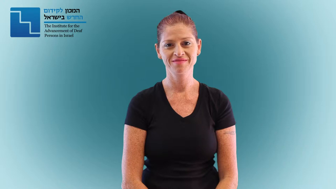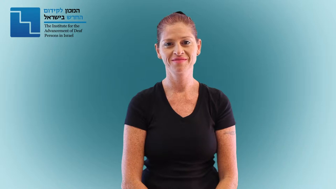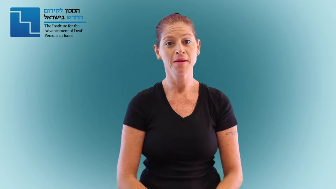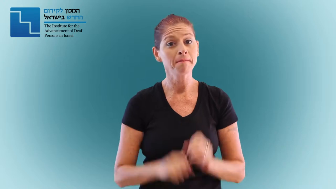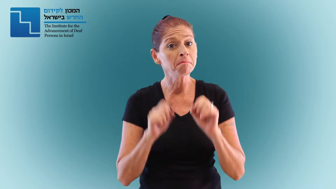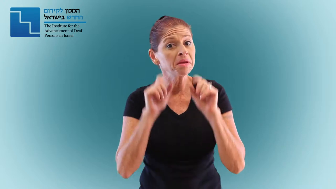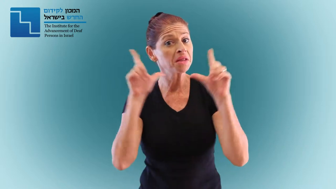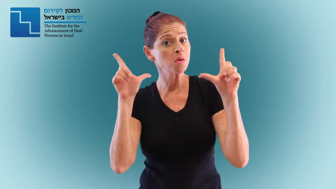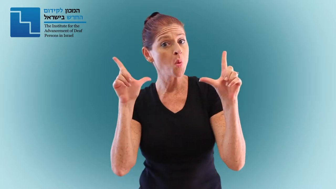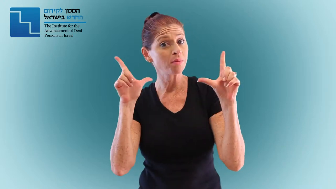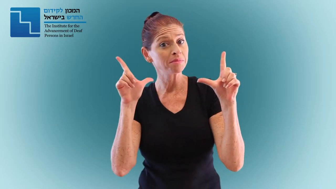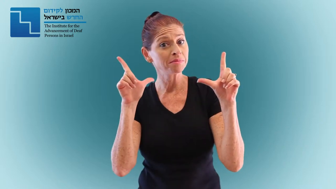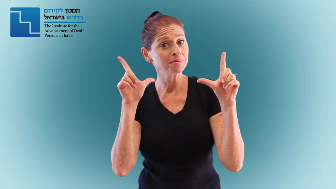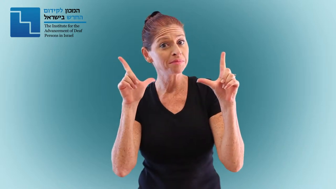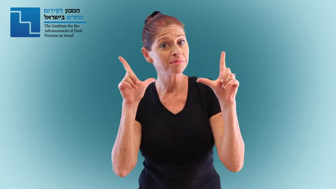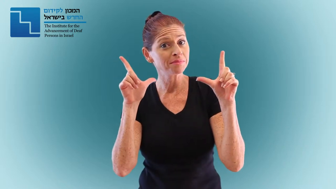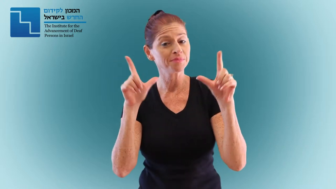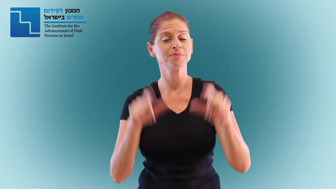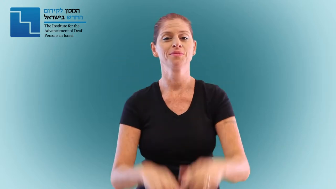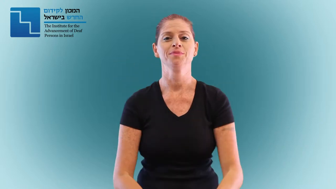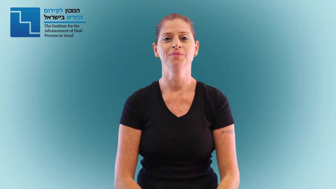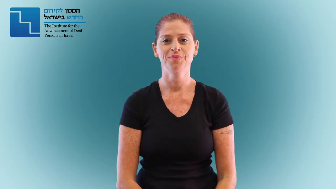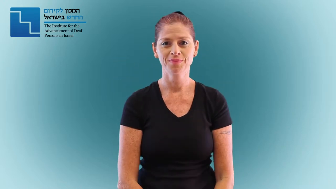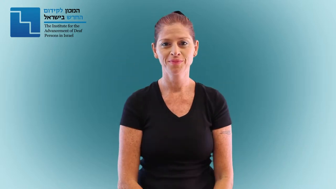פתאום